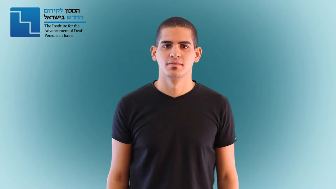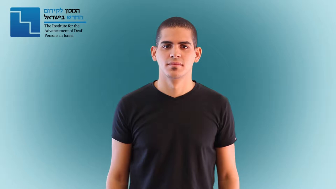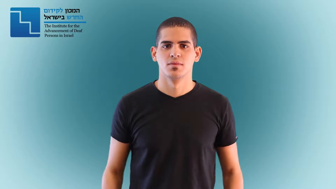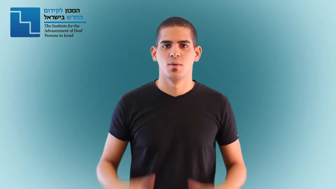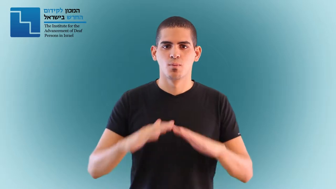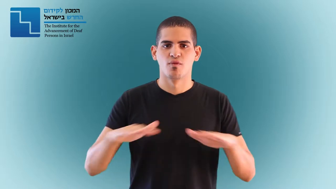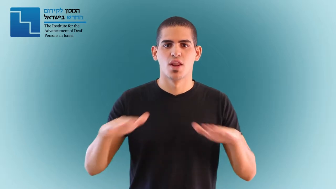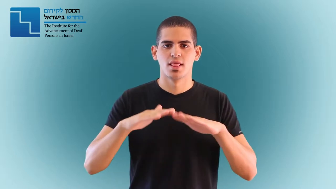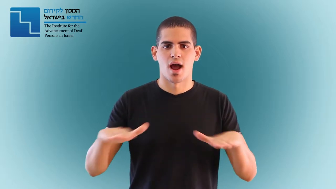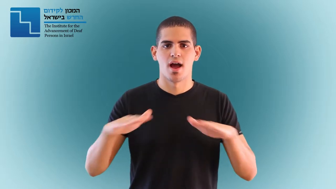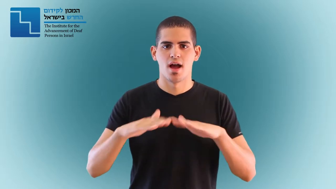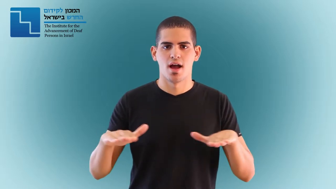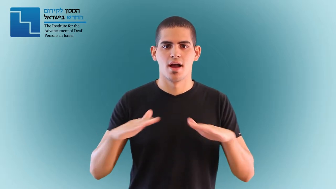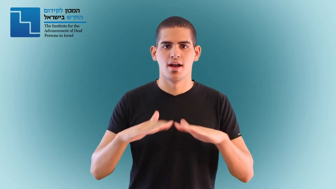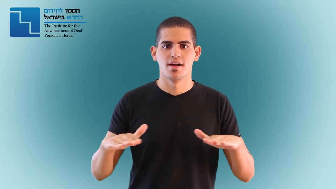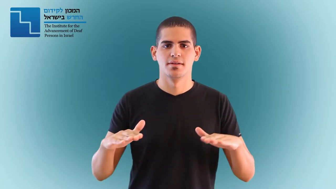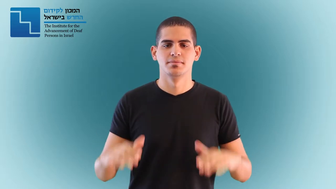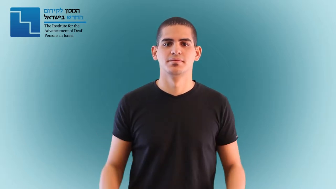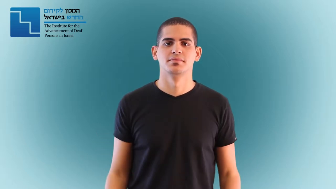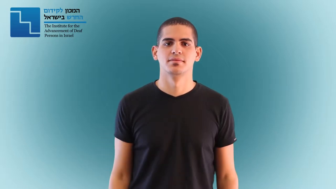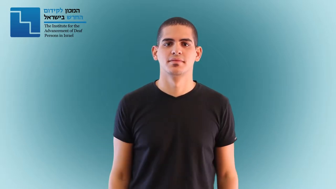מופלטה